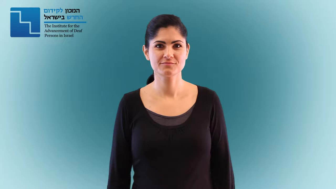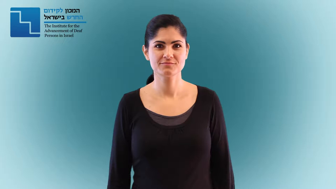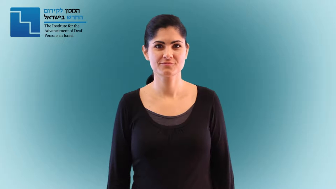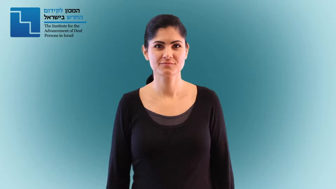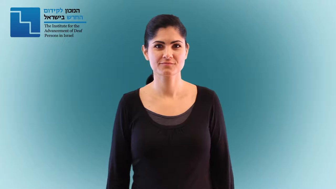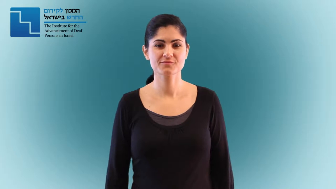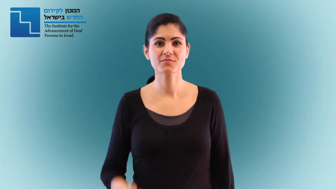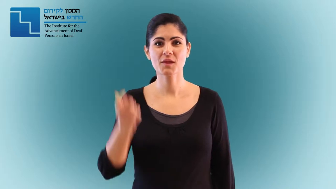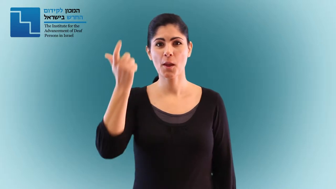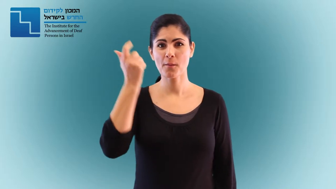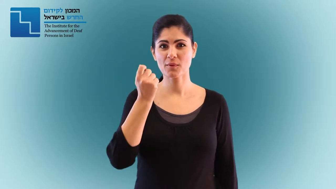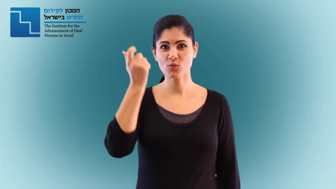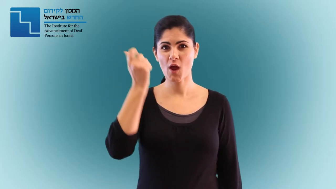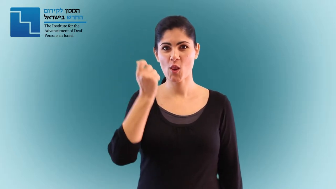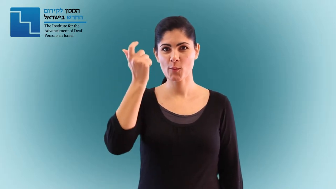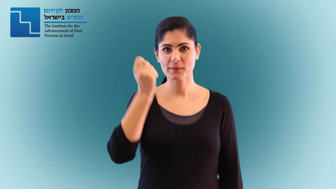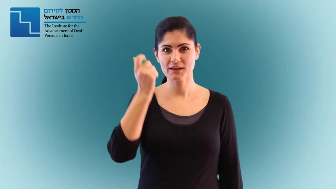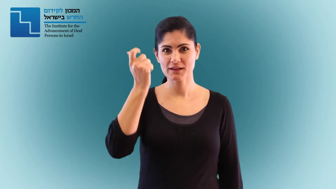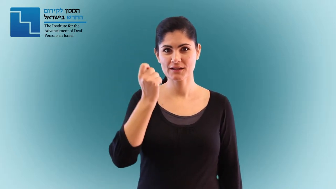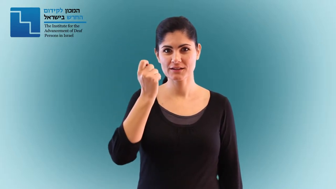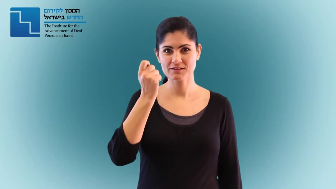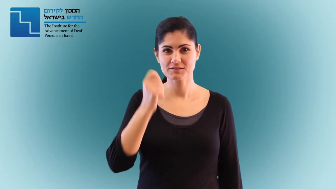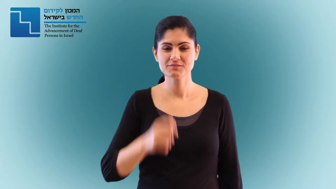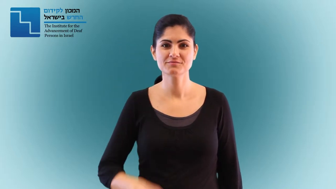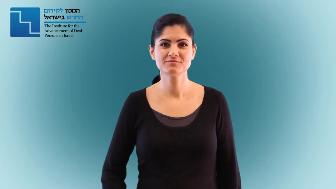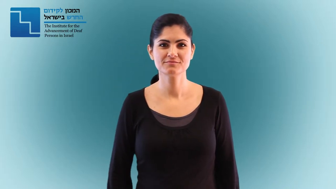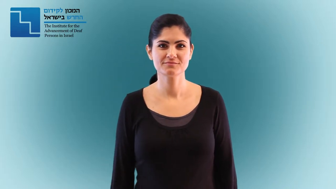ביטוח לאומי